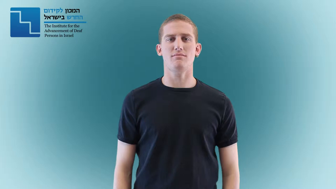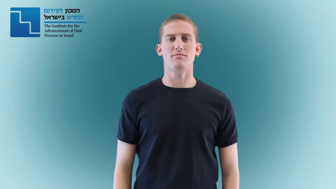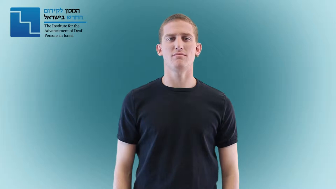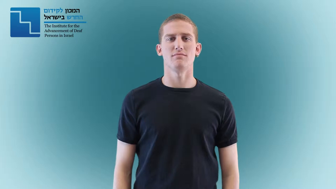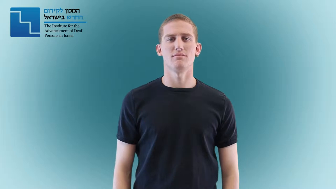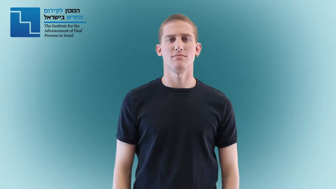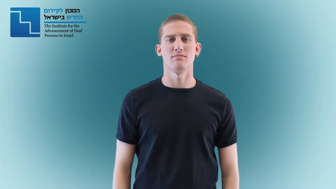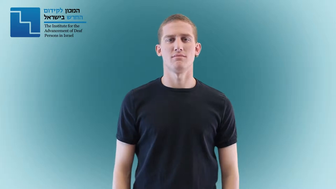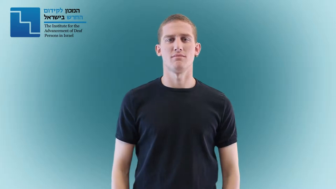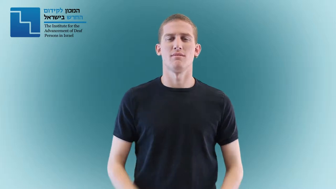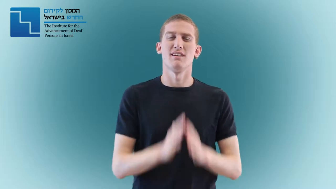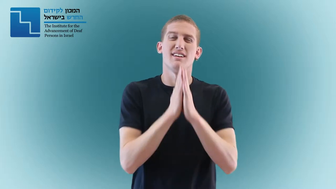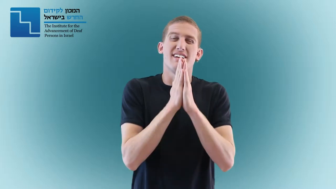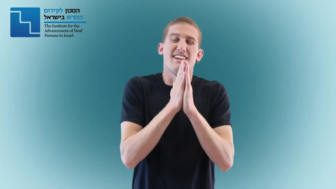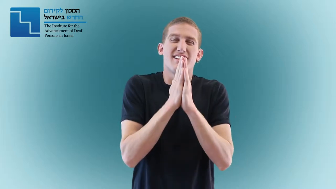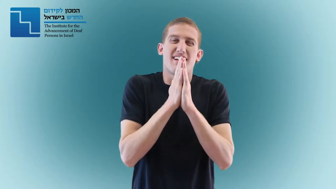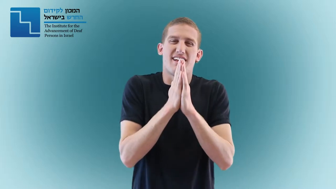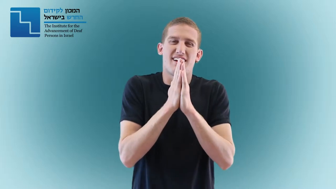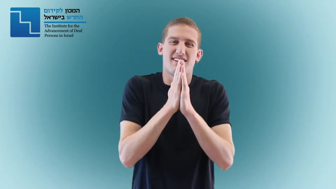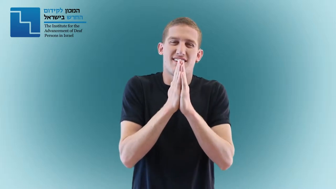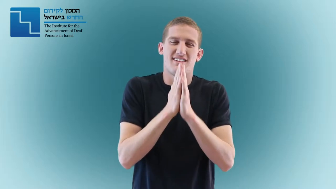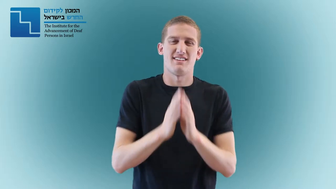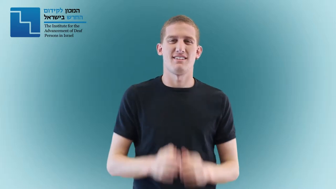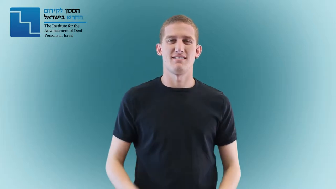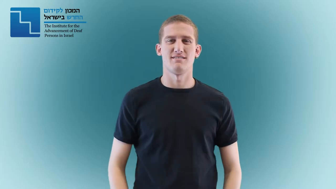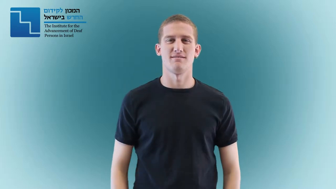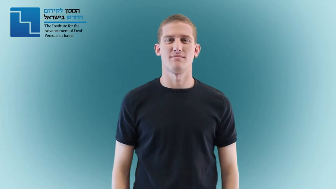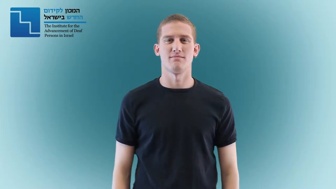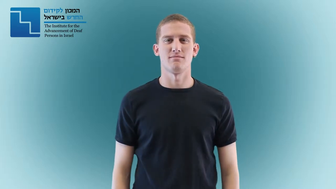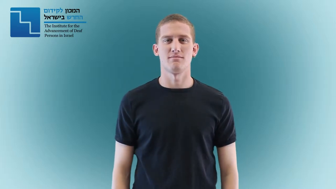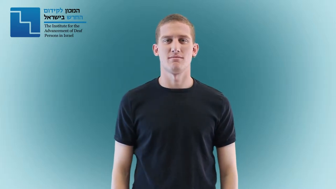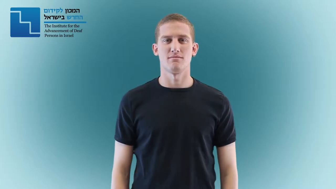להתחנן